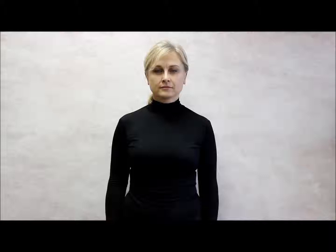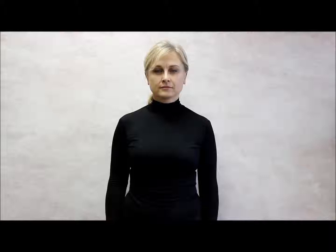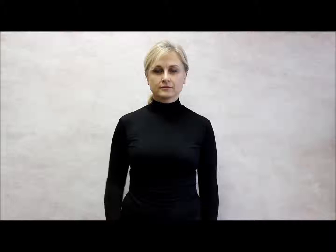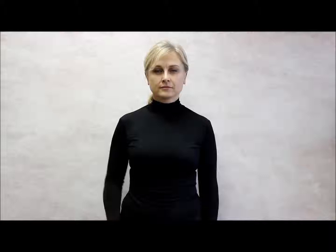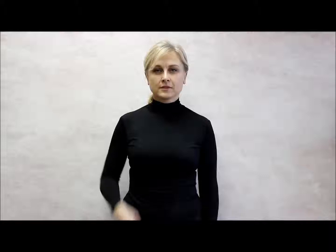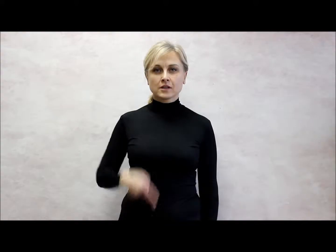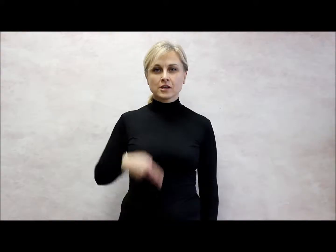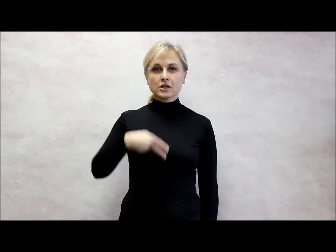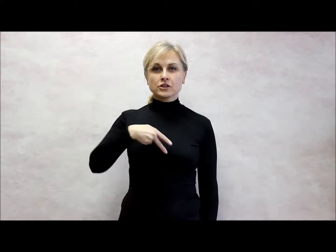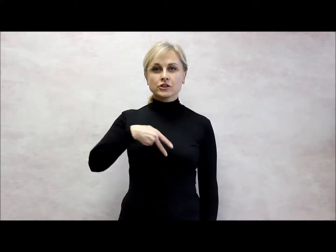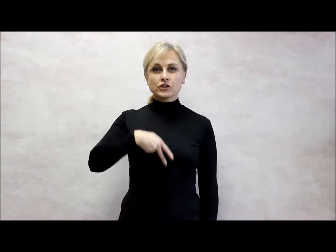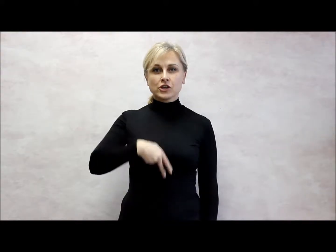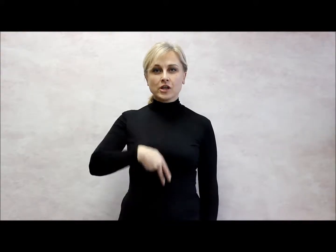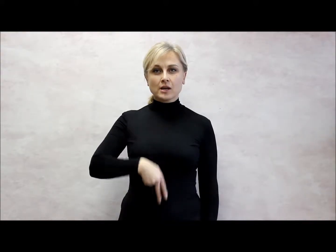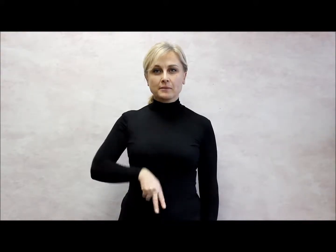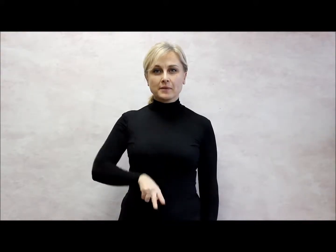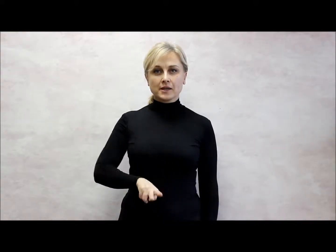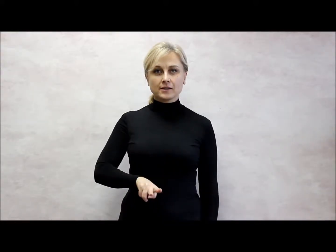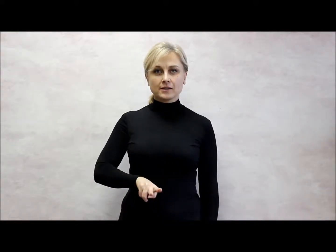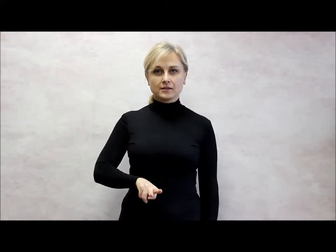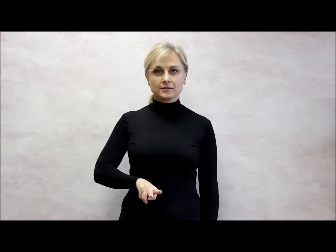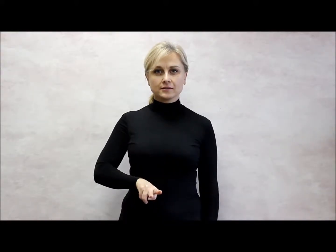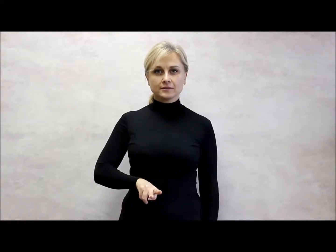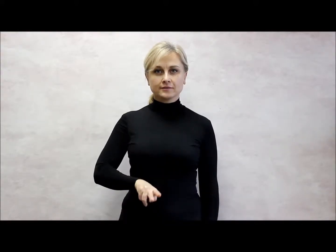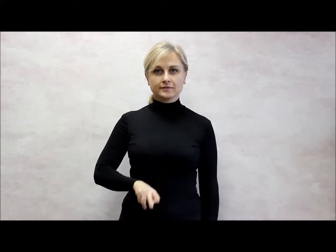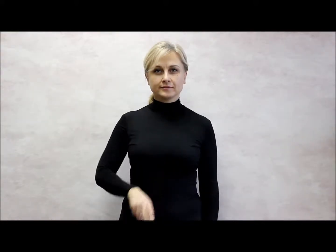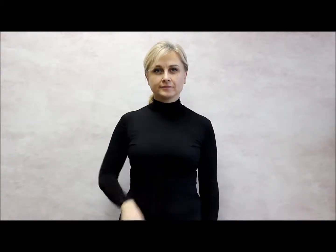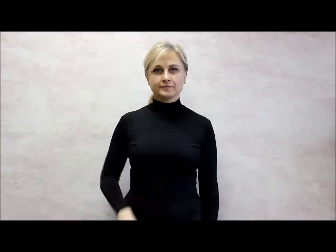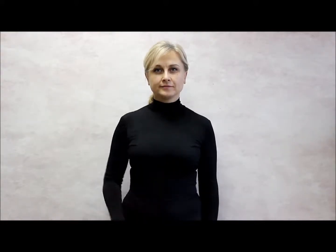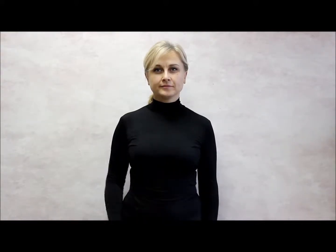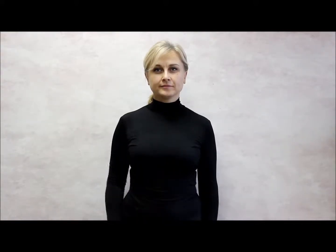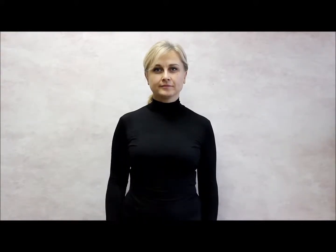Gemeni